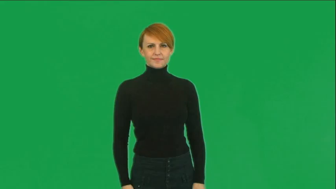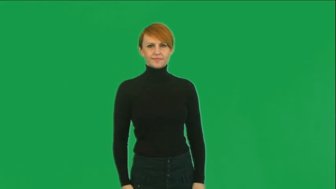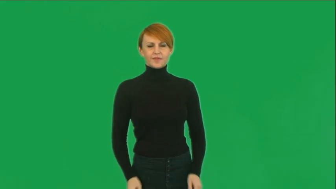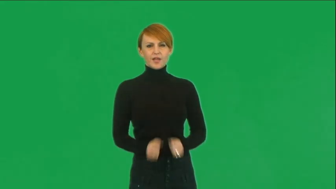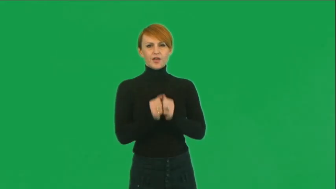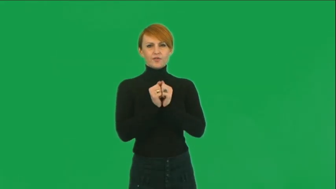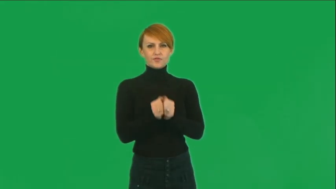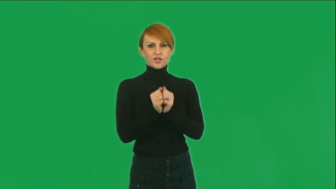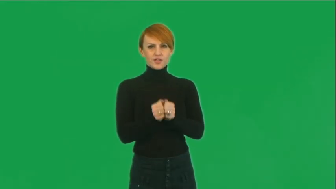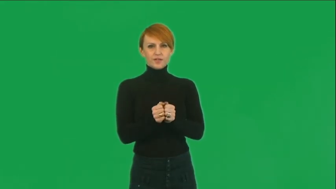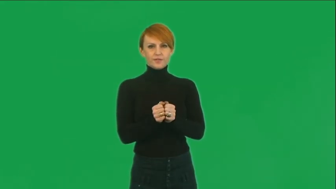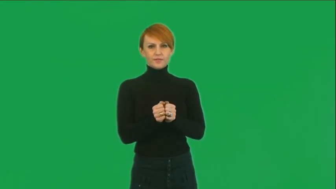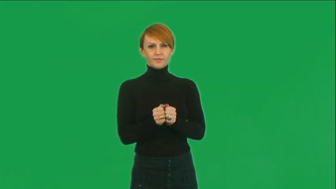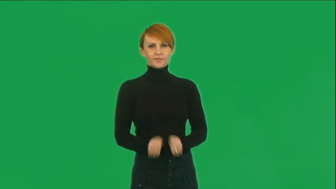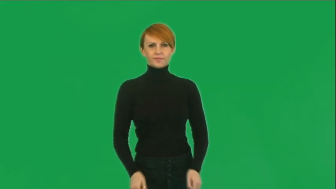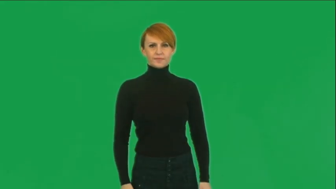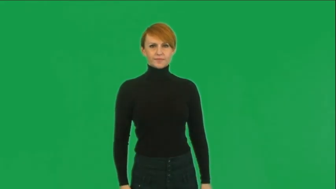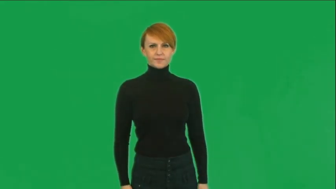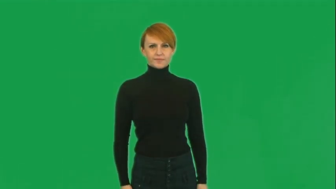wrzesień